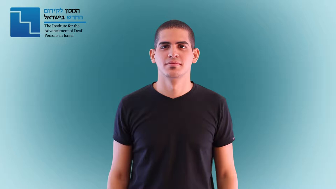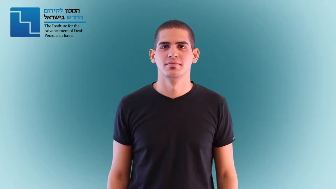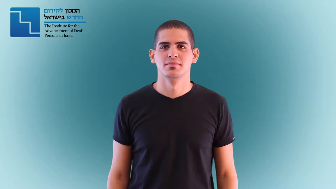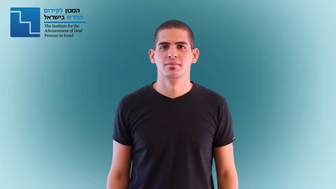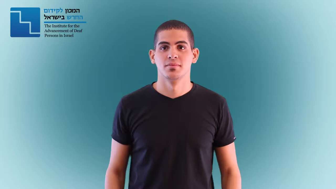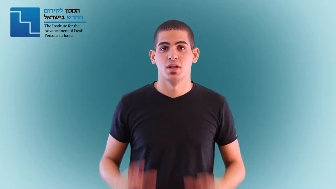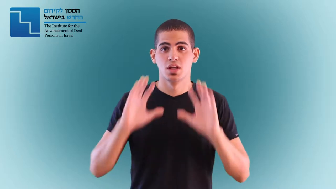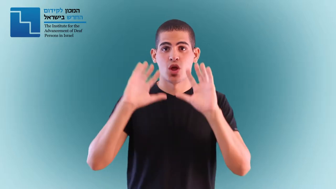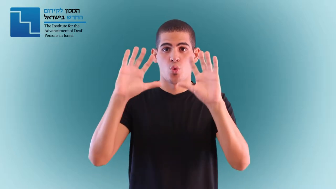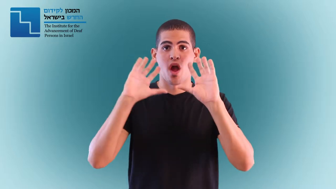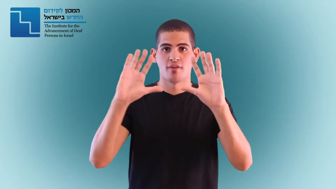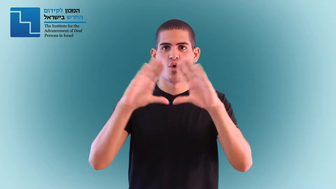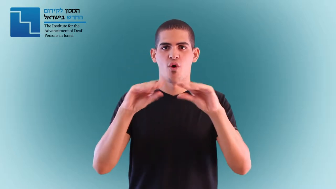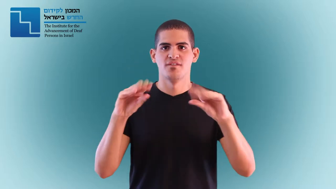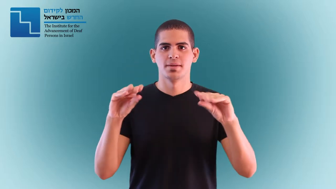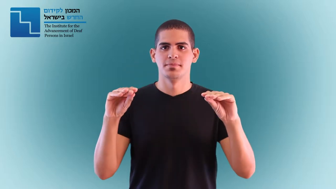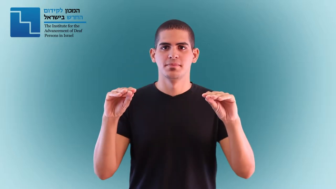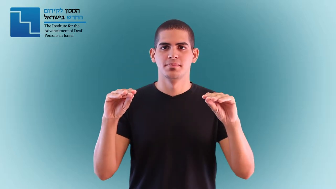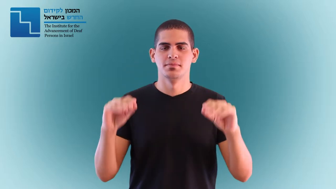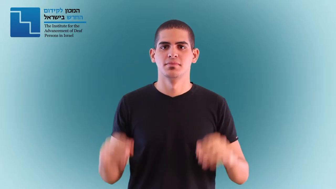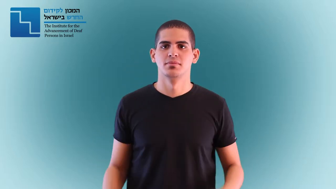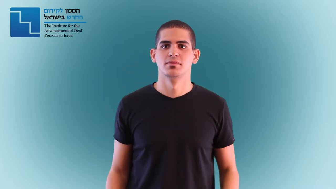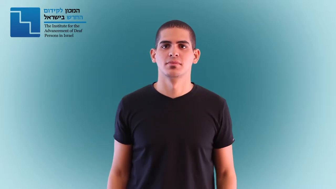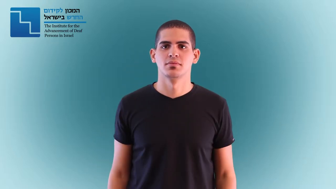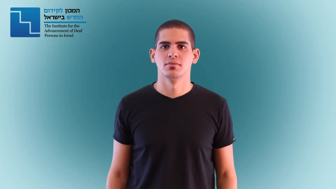כדורעף חופים